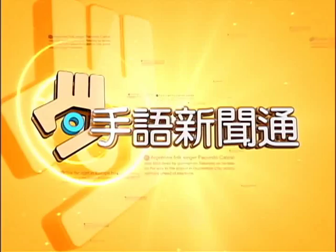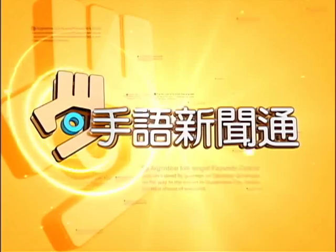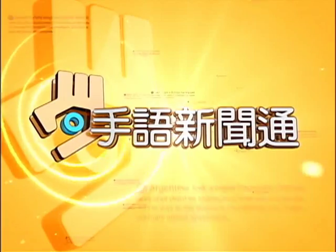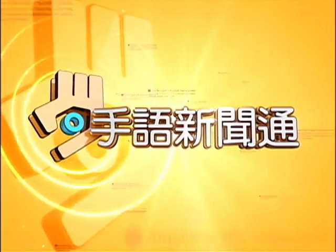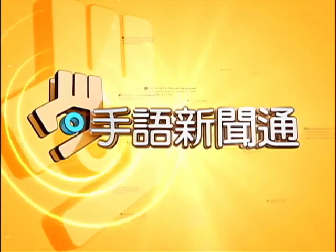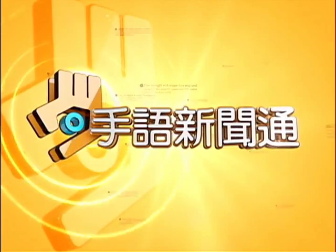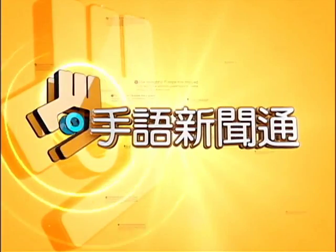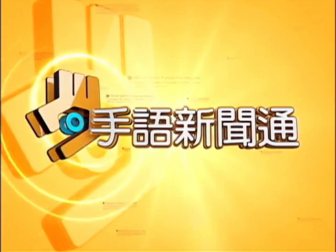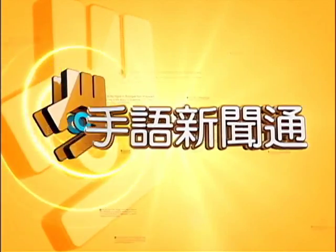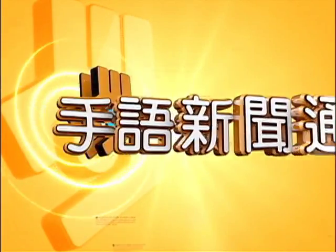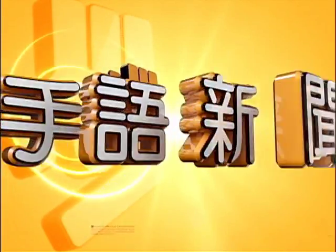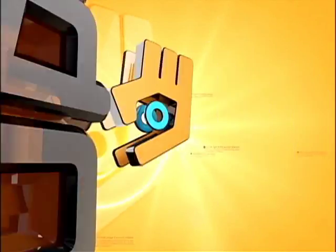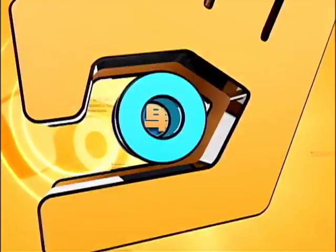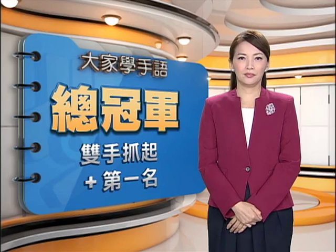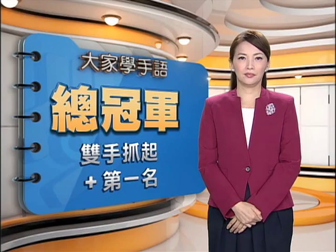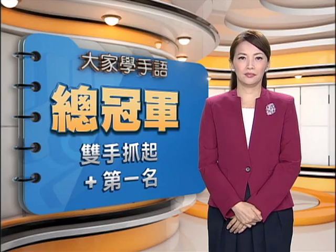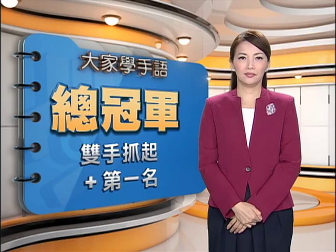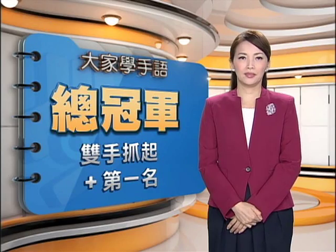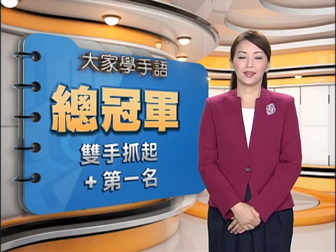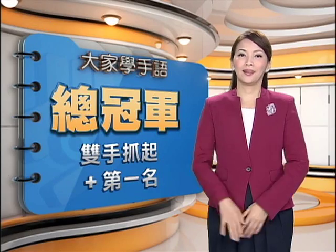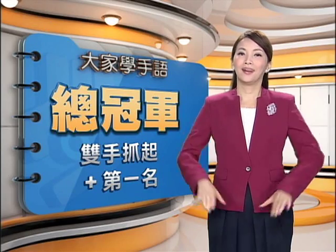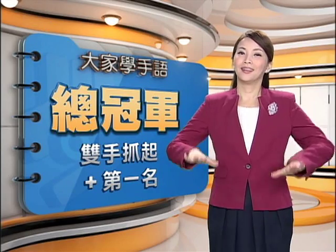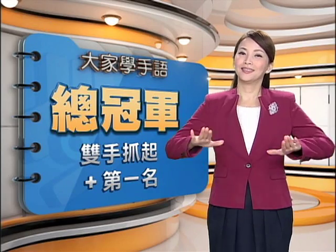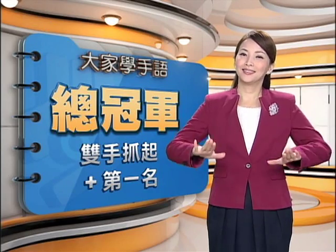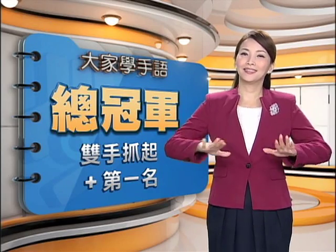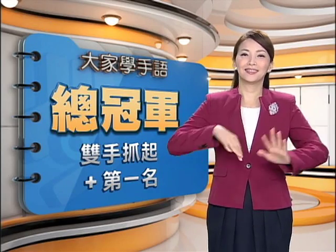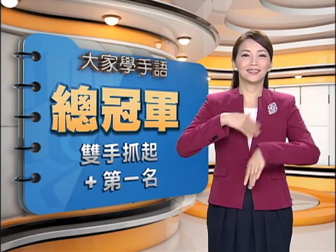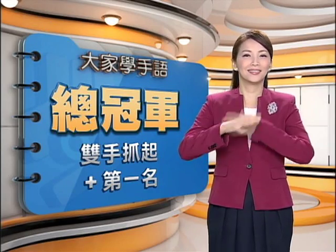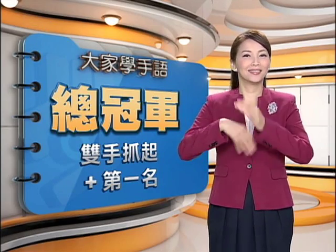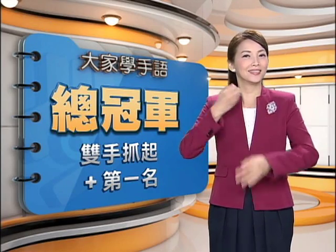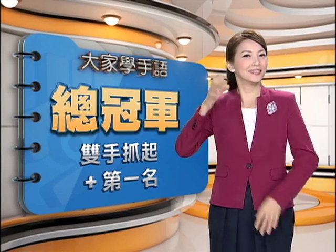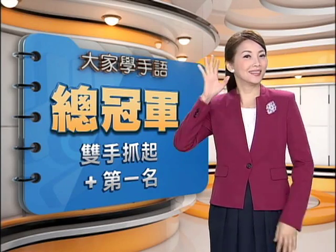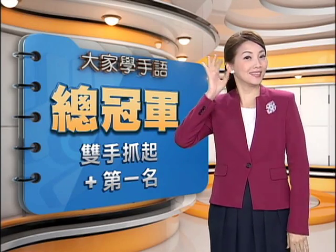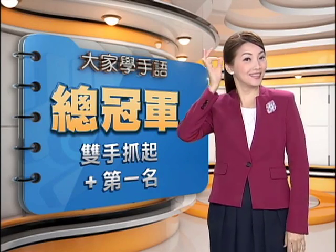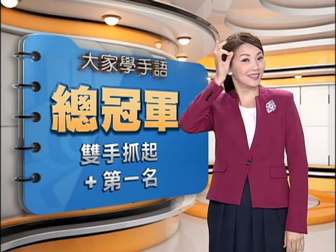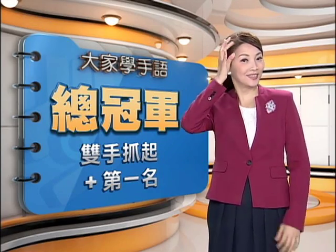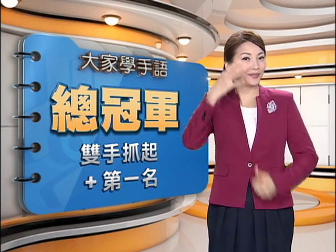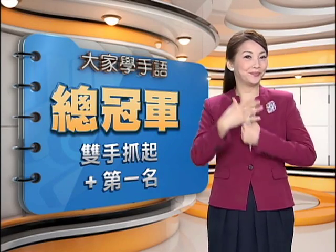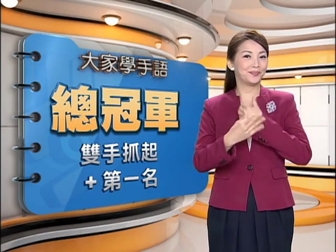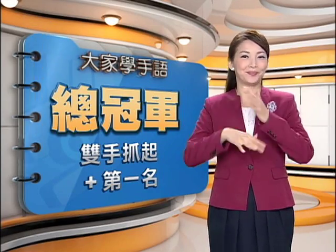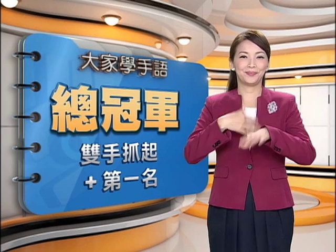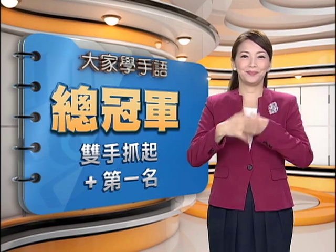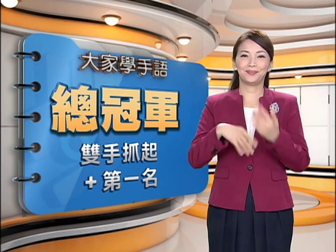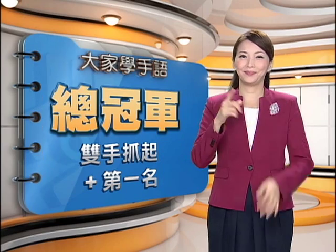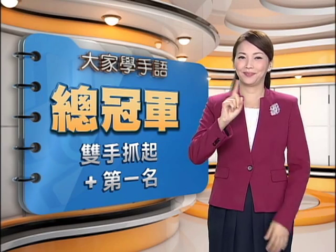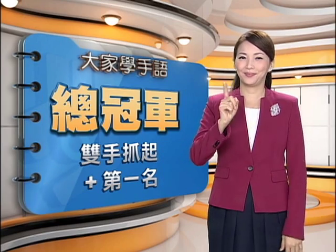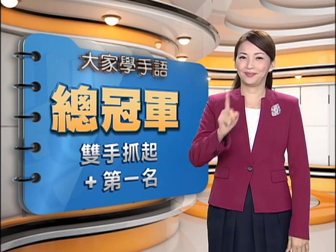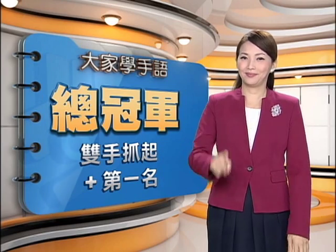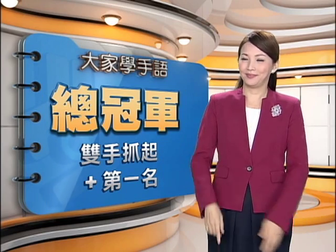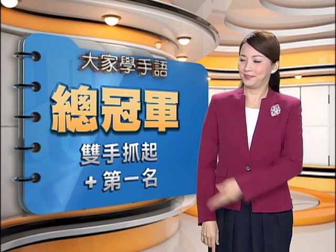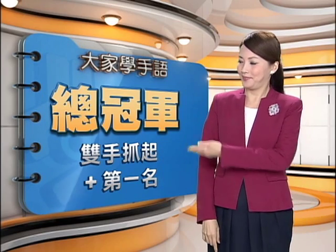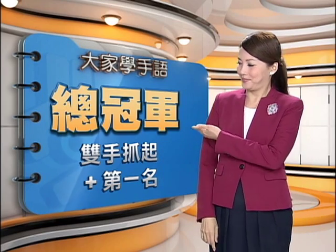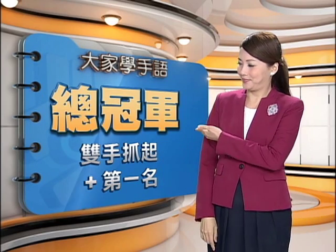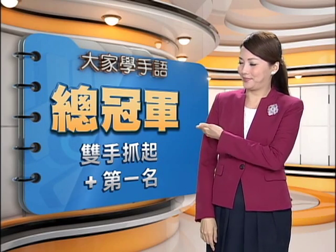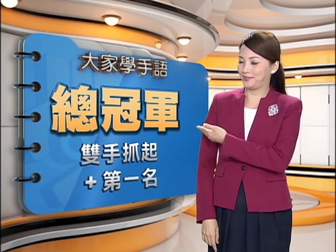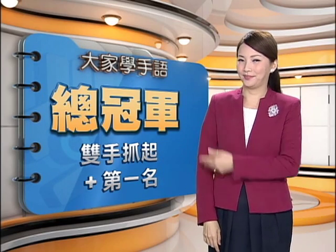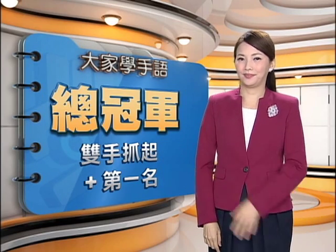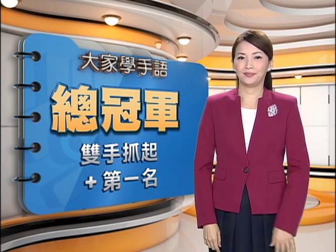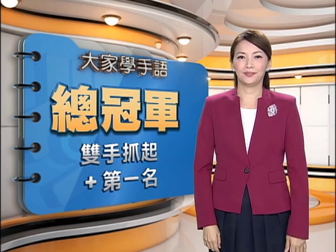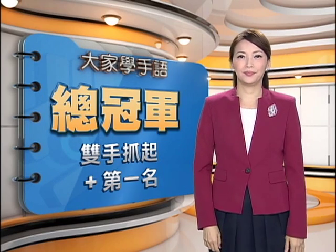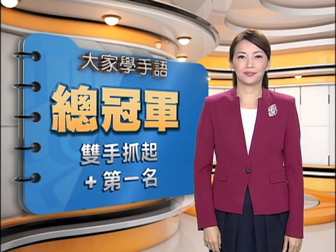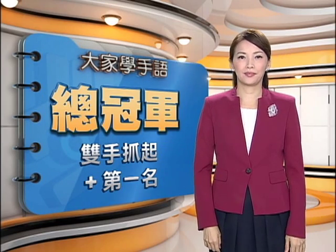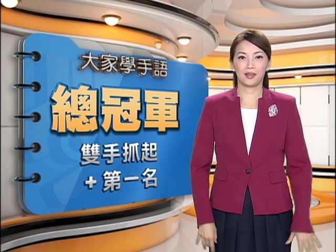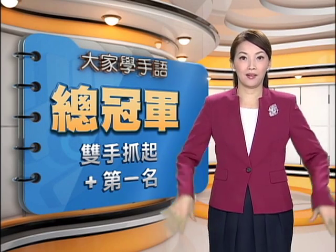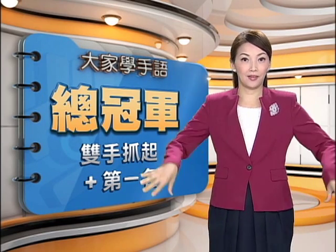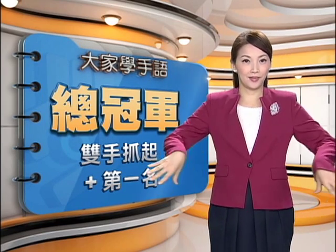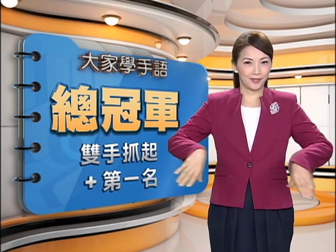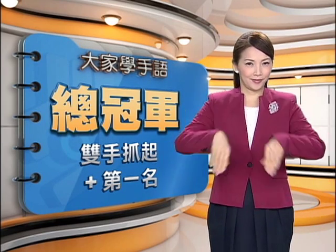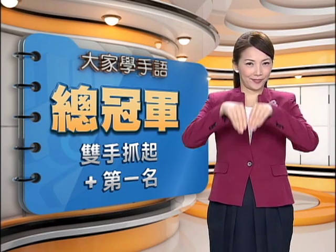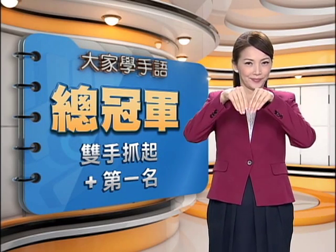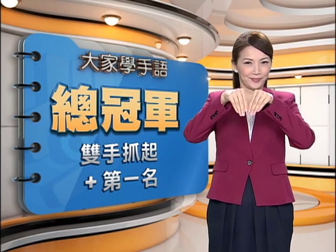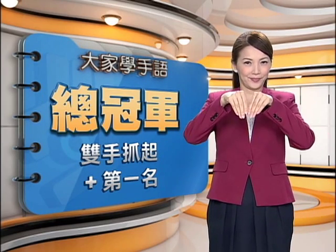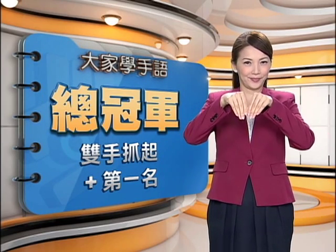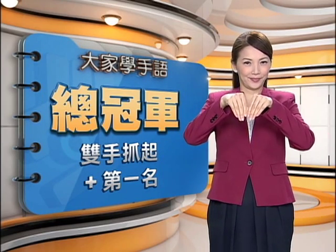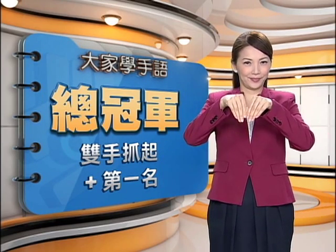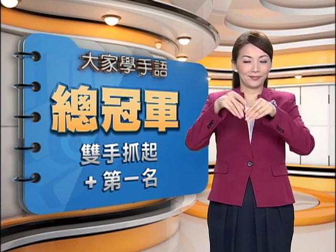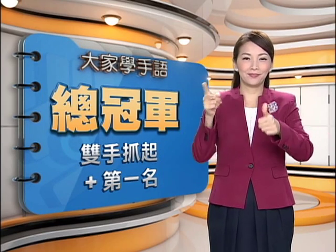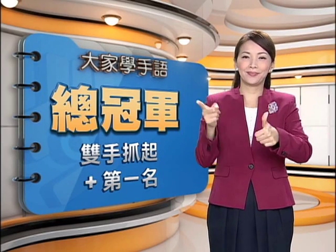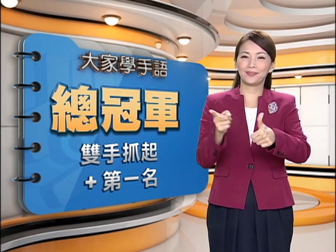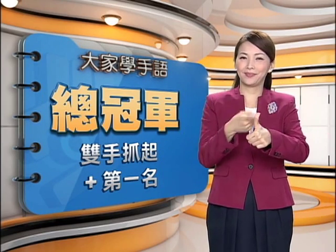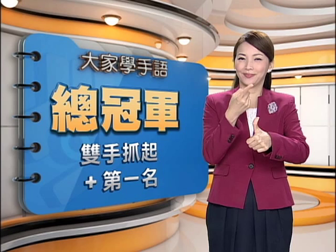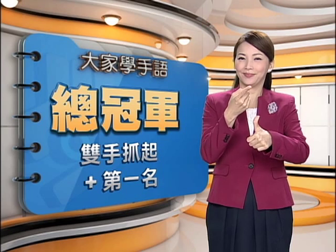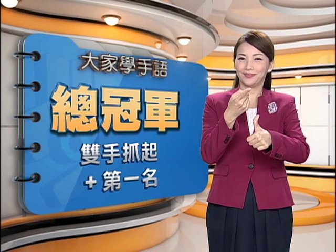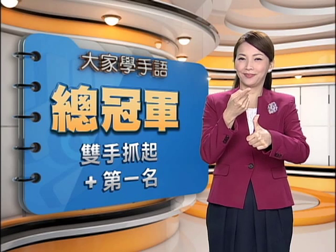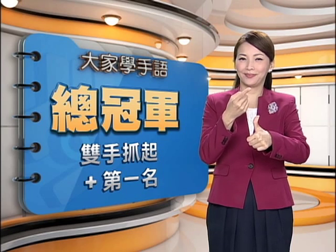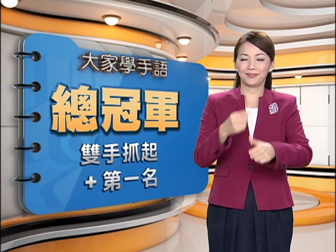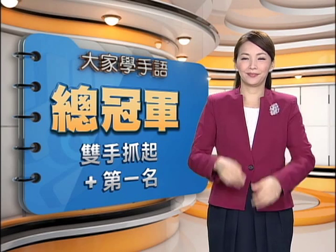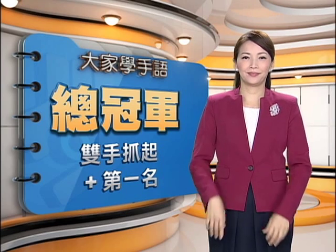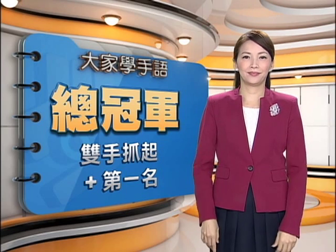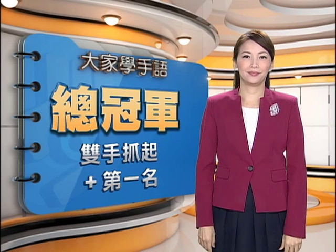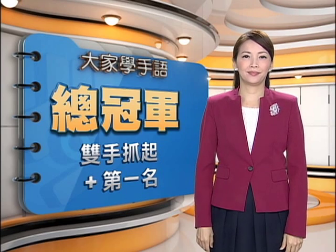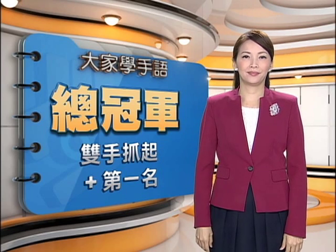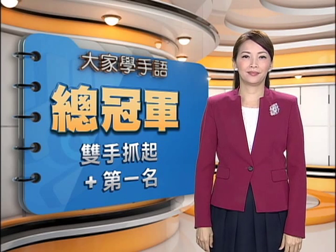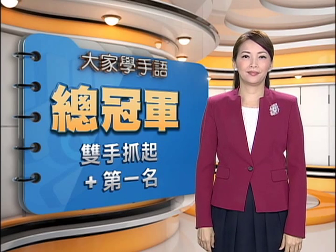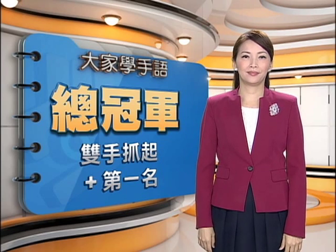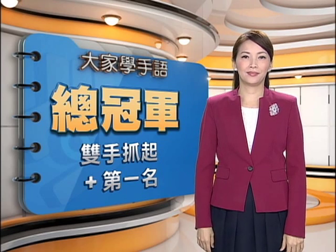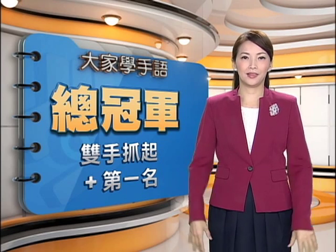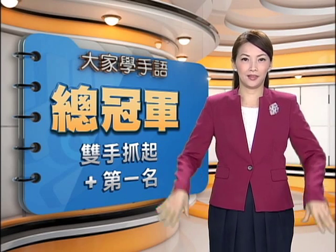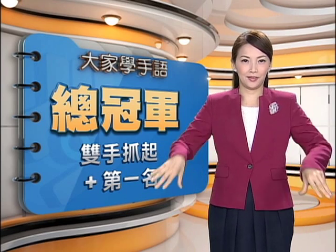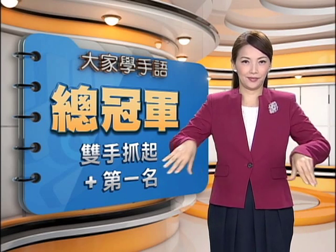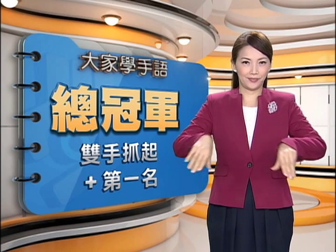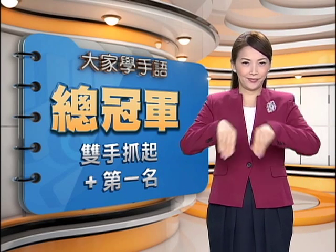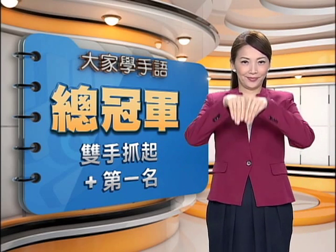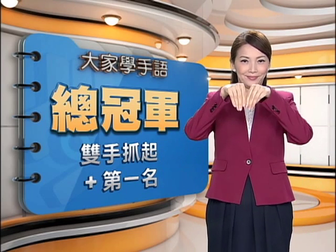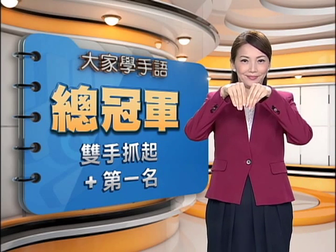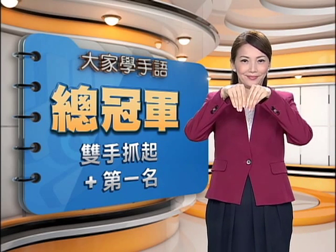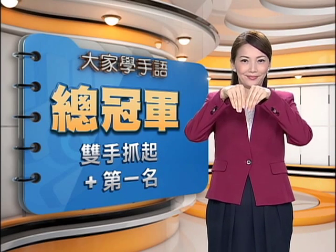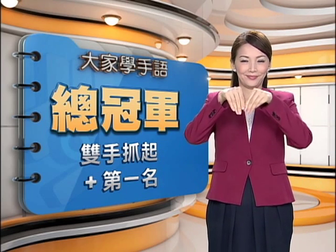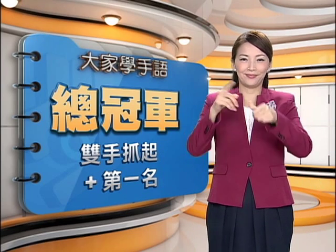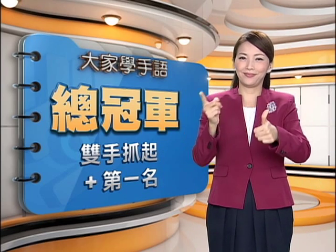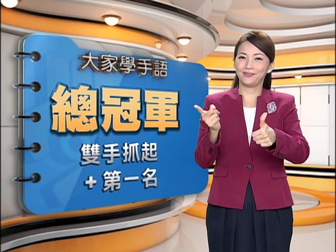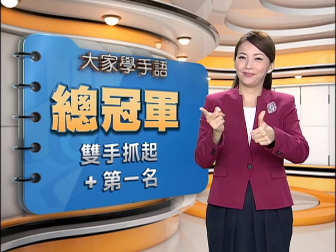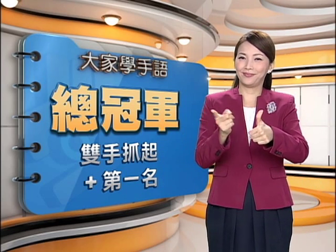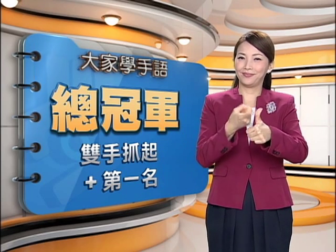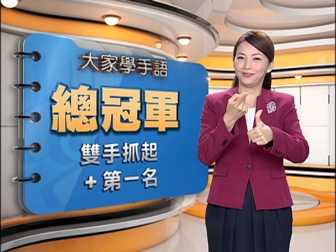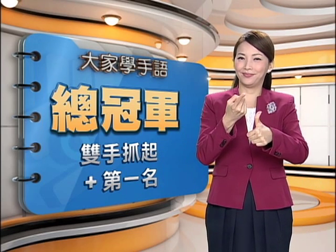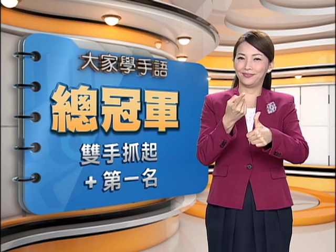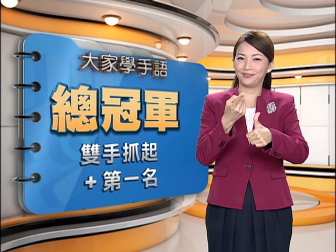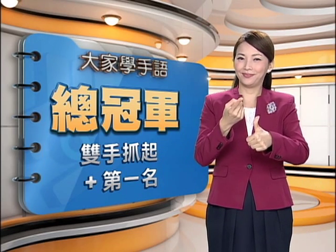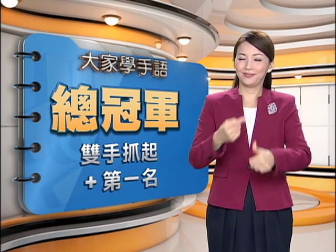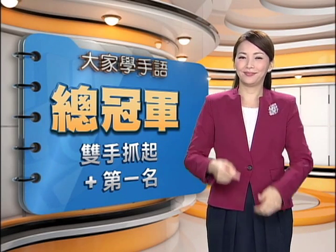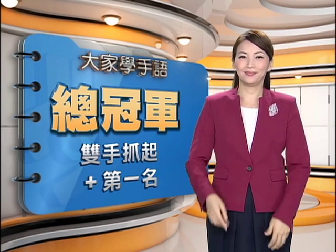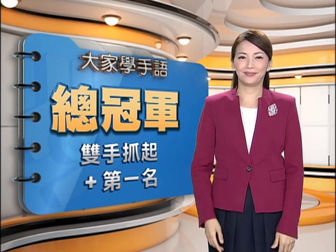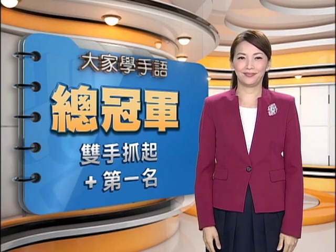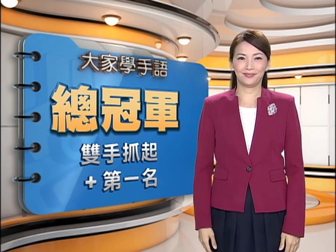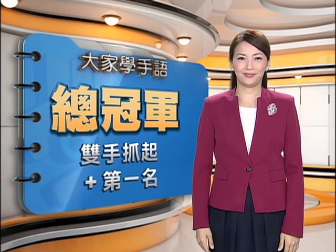總冠軍